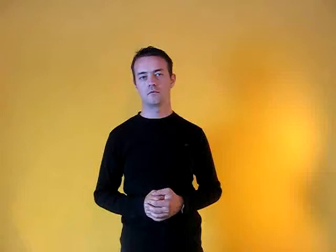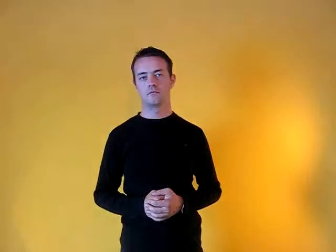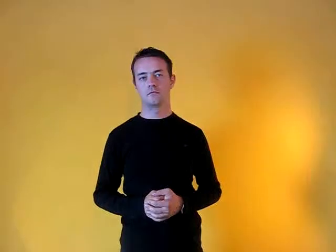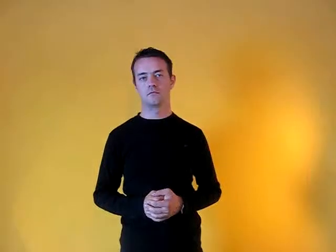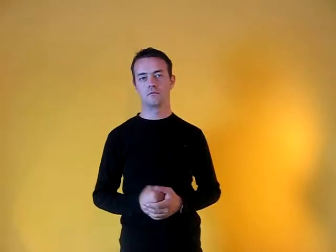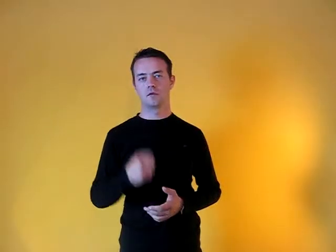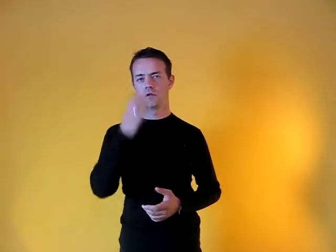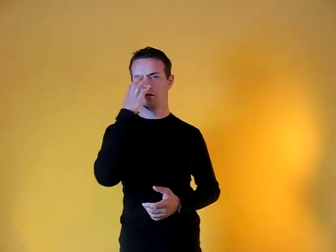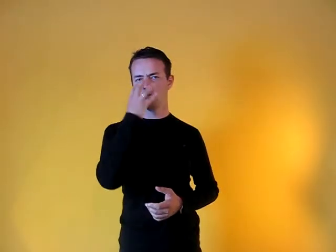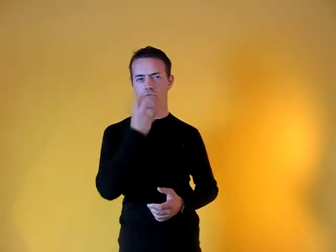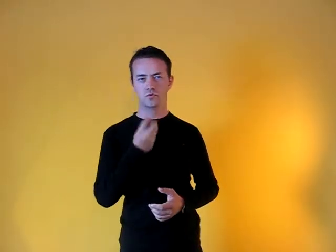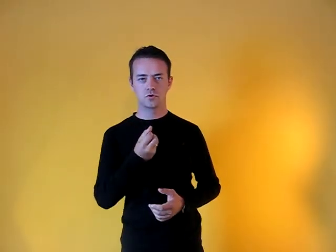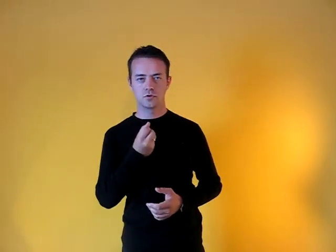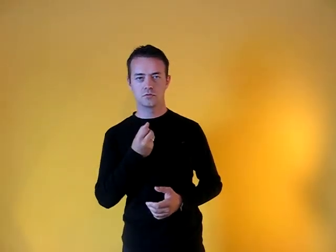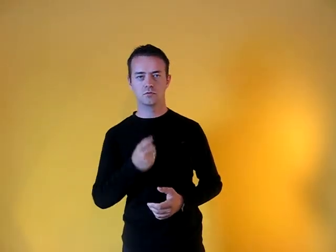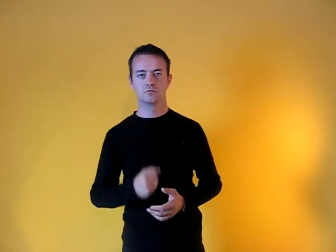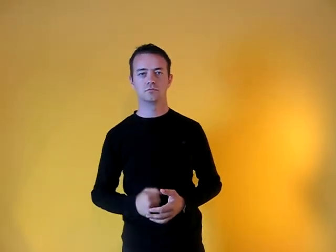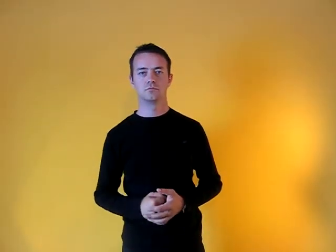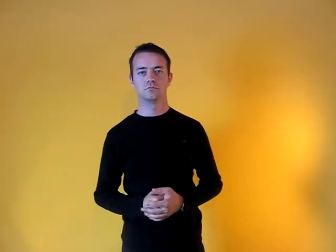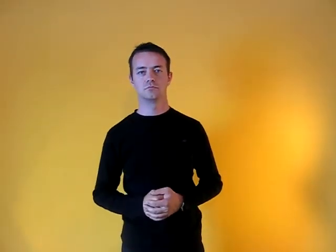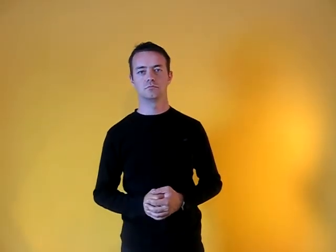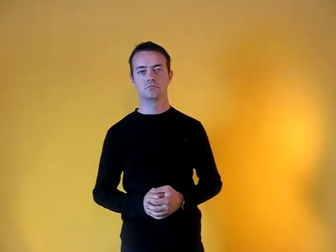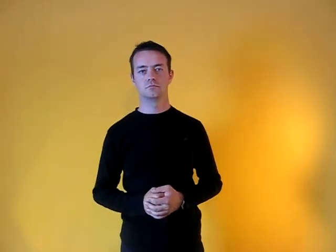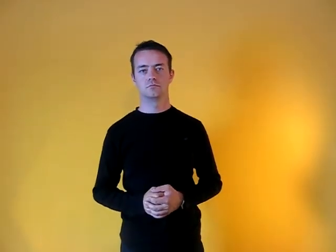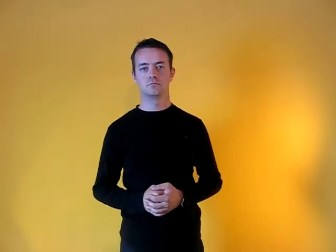tužan